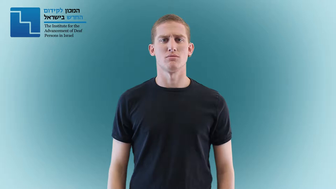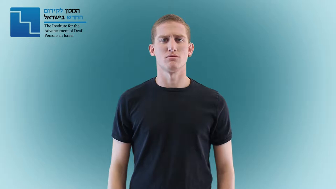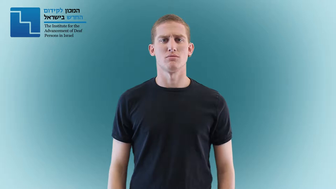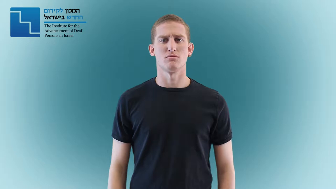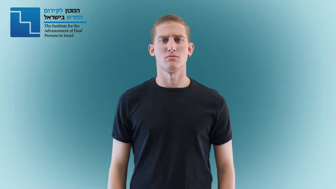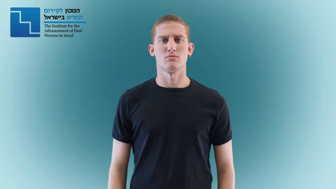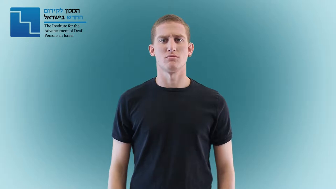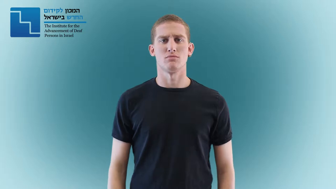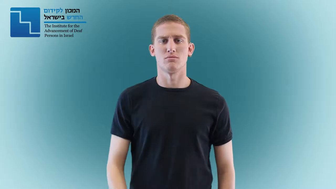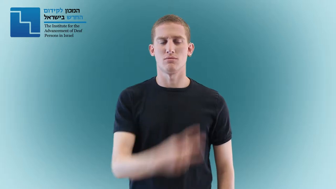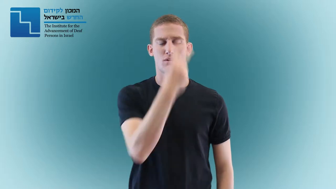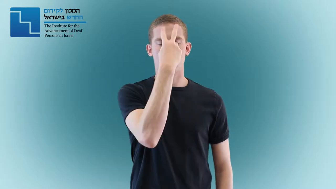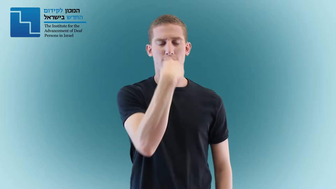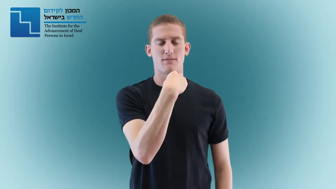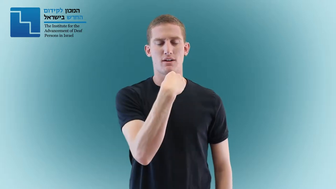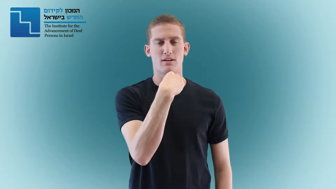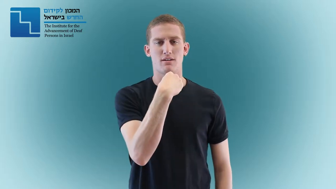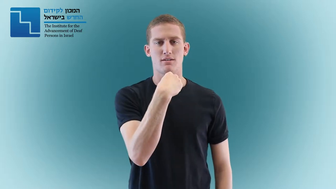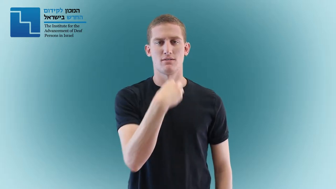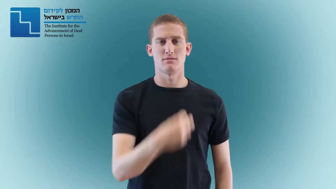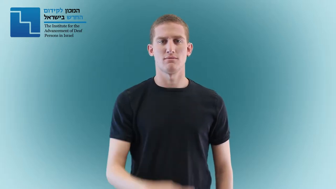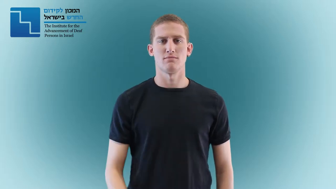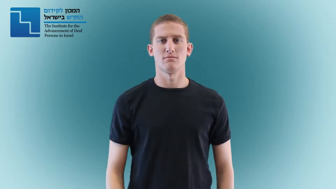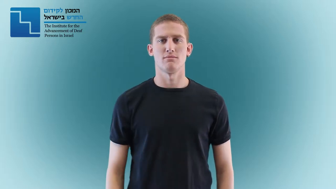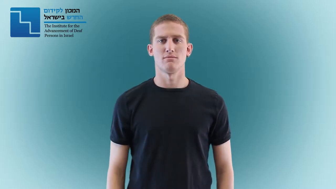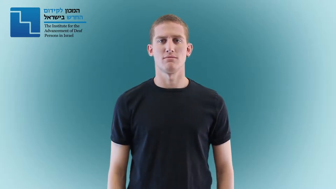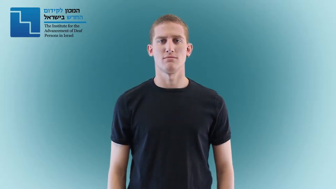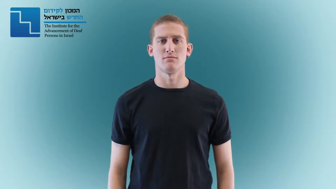עיוור